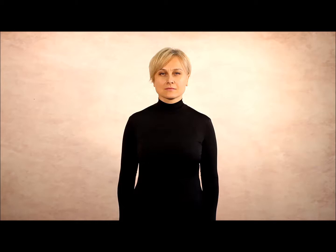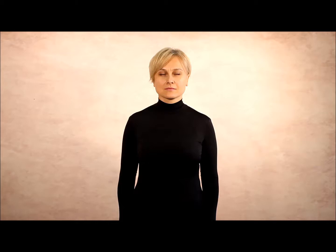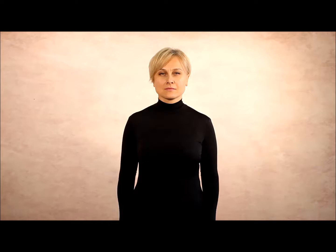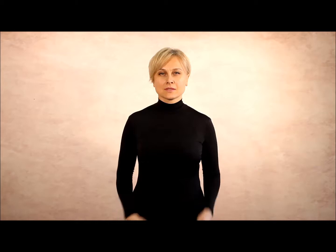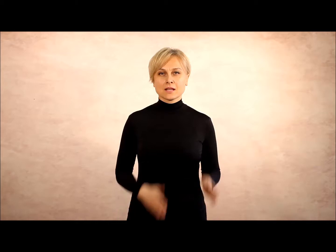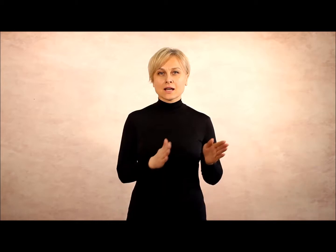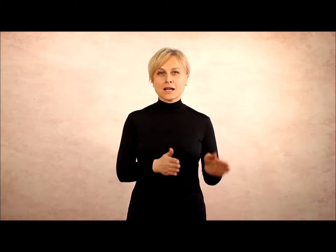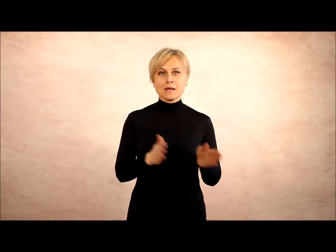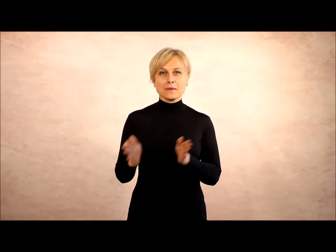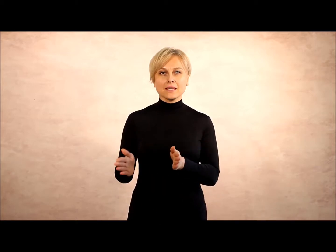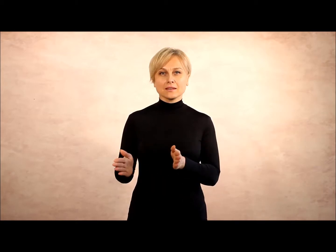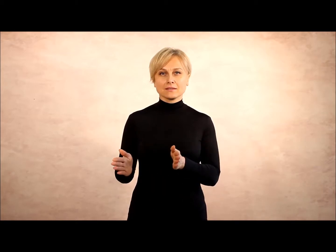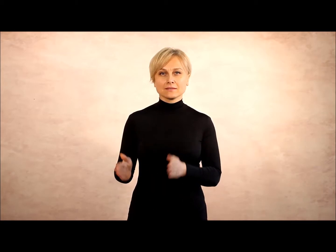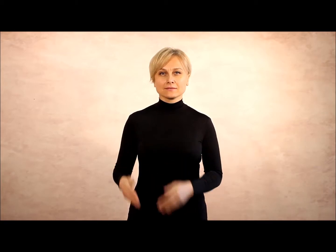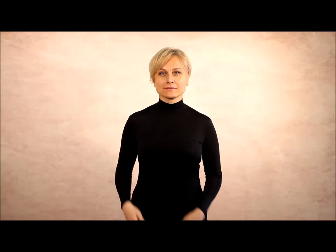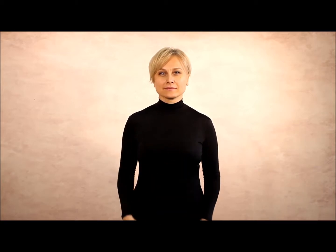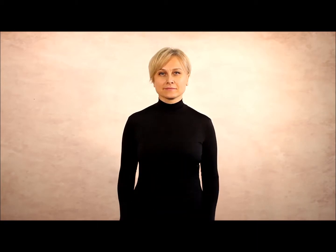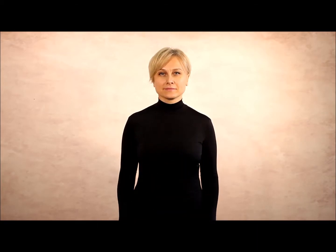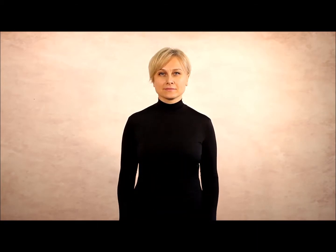Cămin